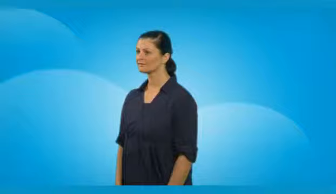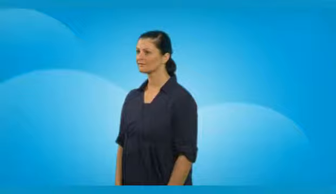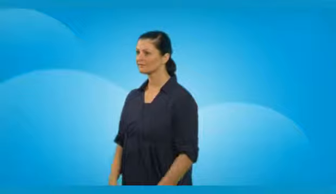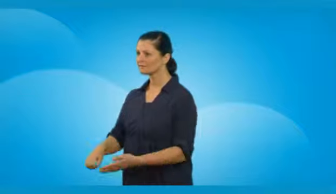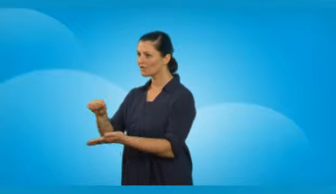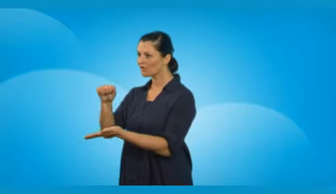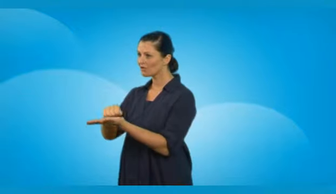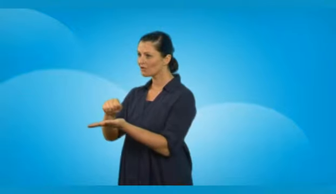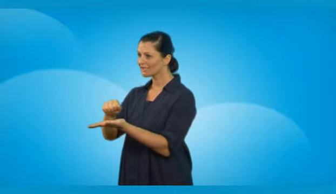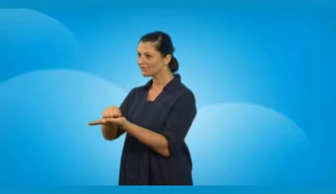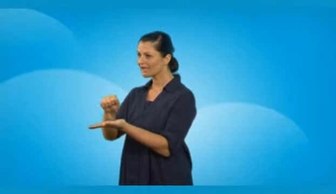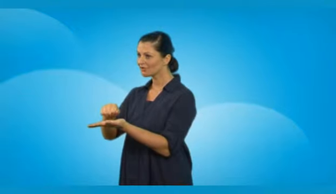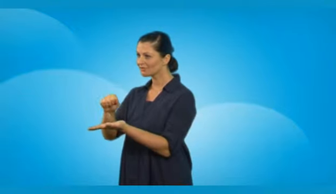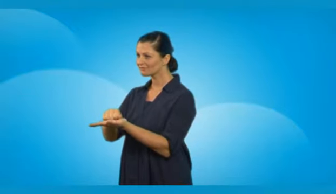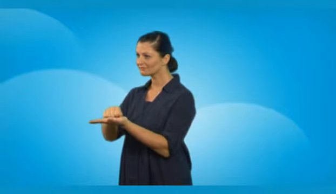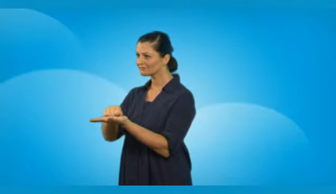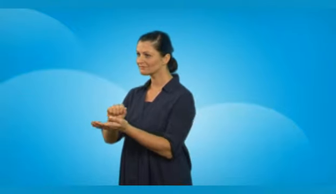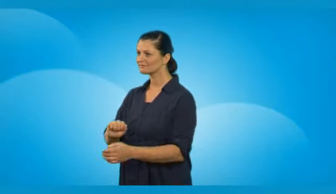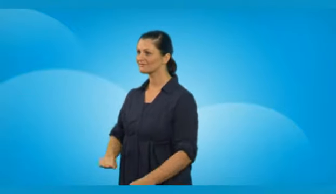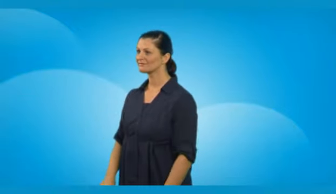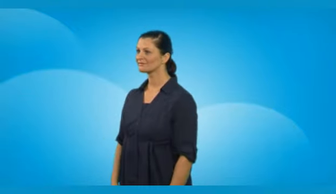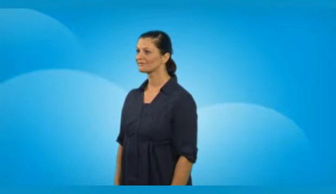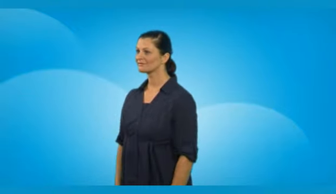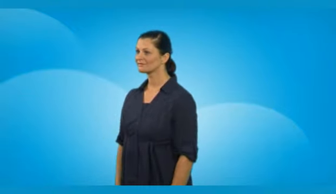Jó étvágyat!